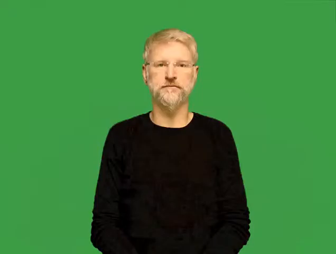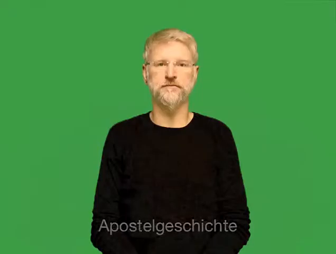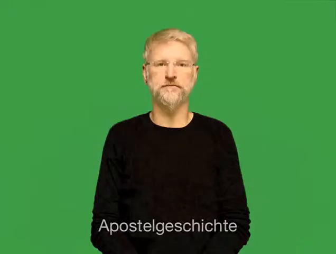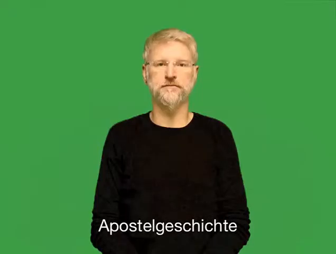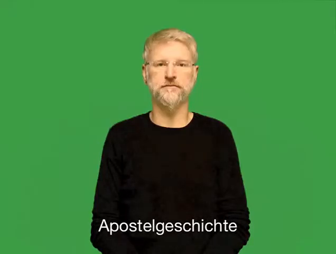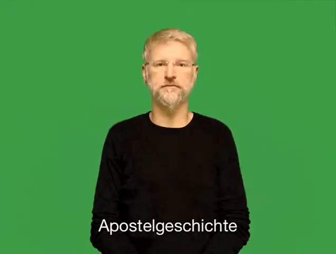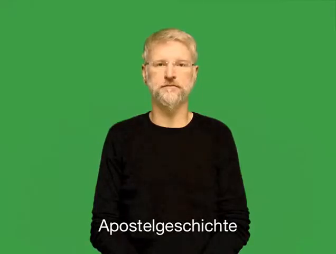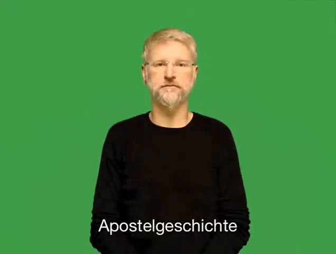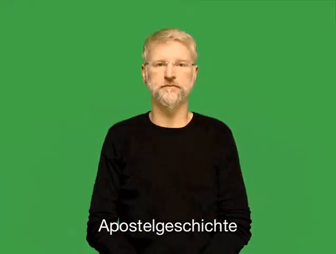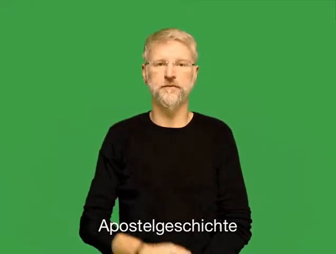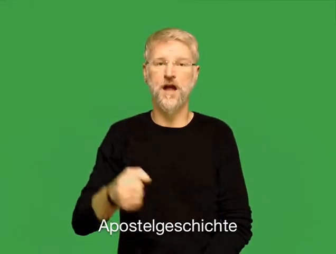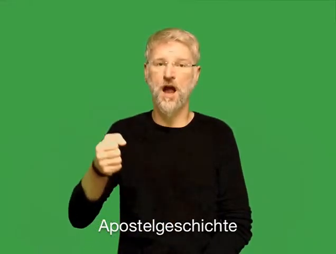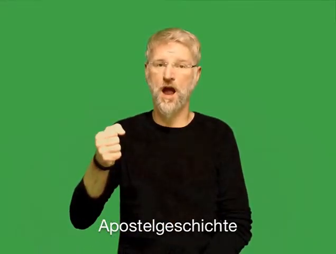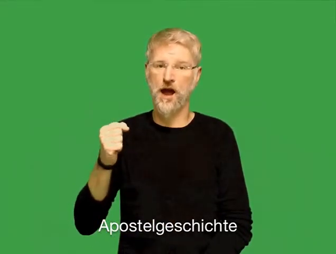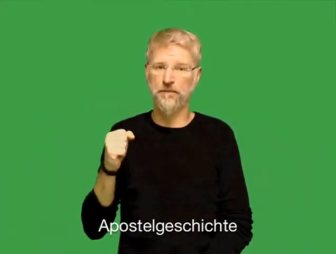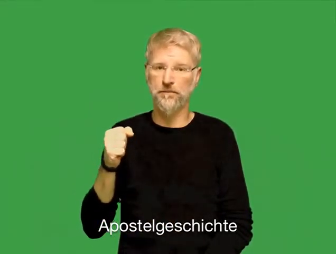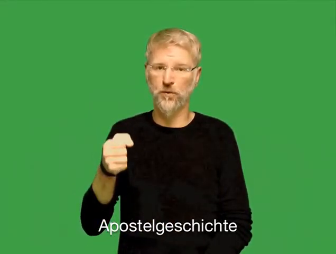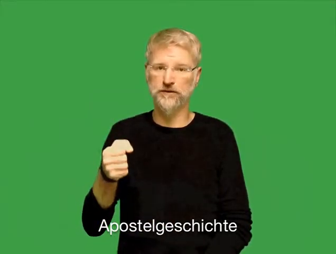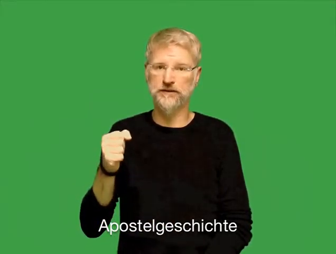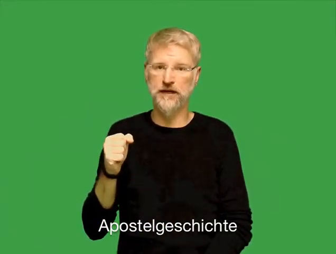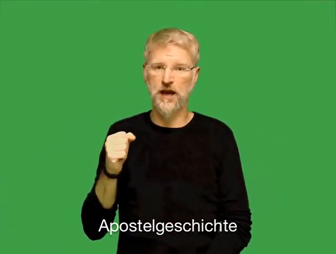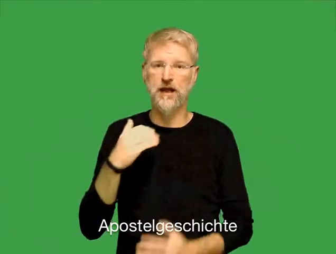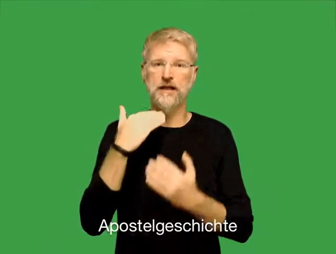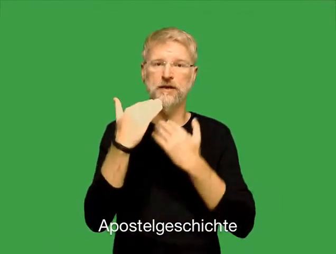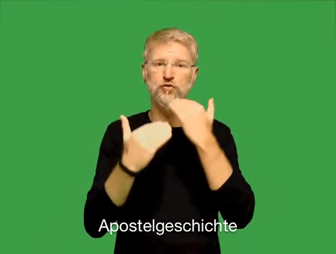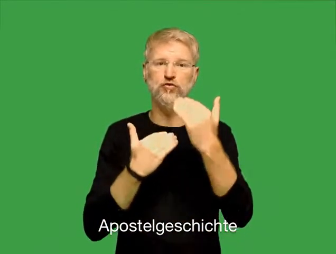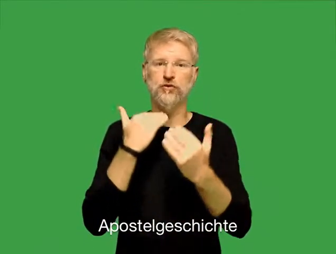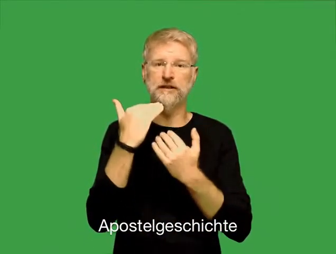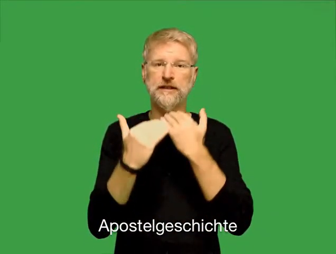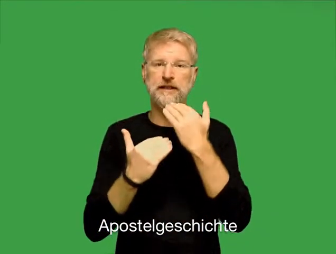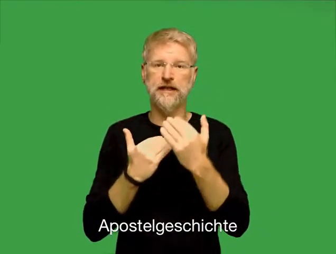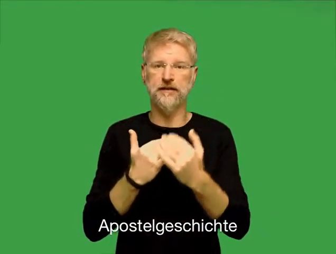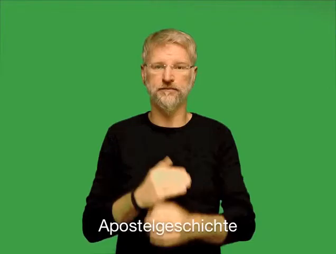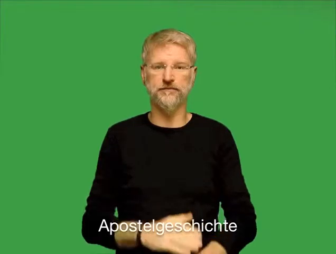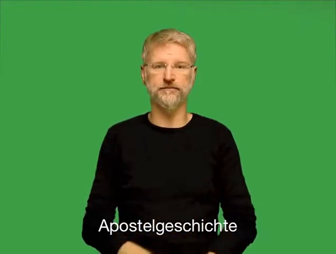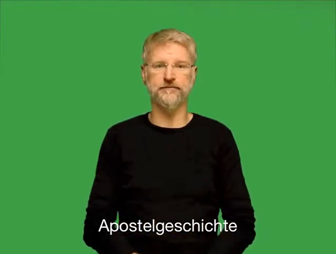Apostelgeschichte